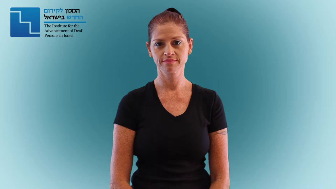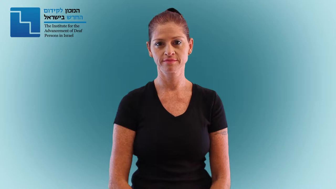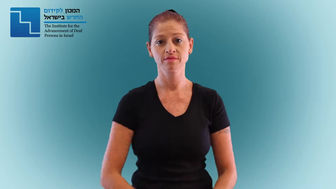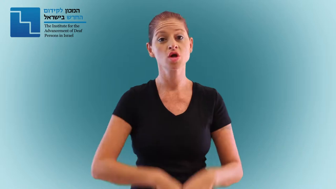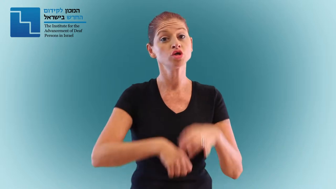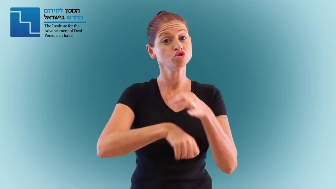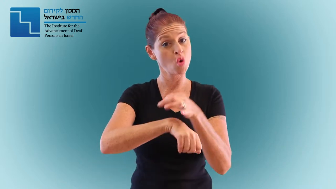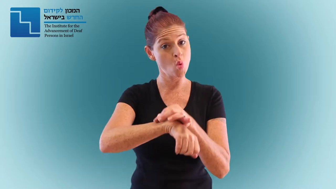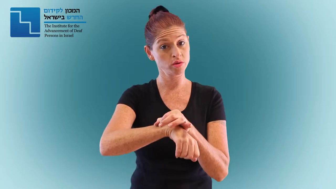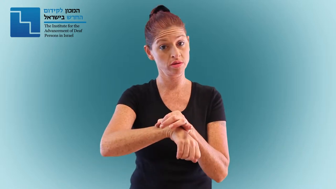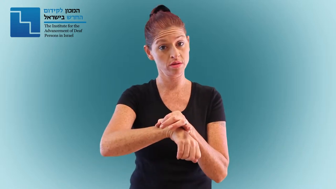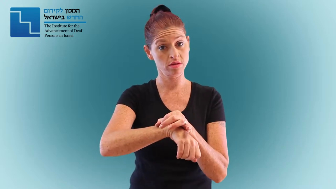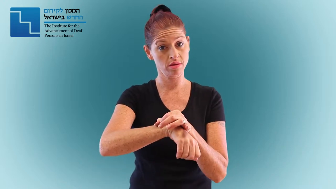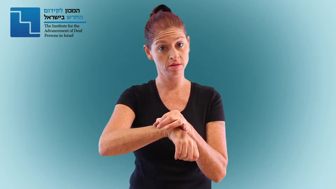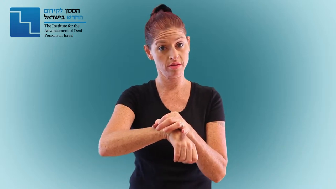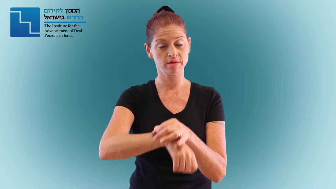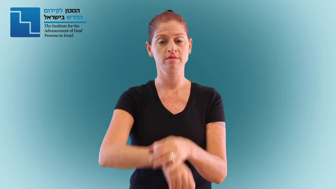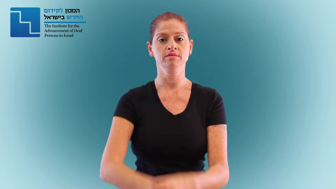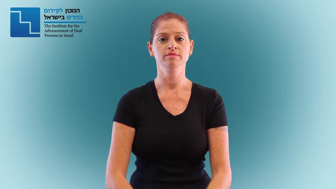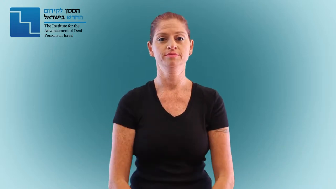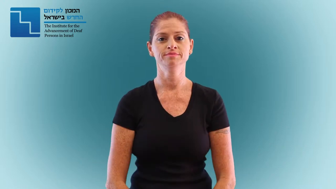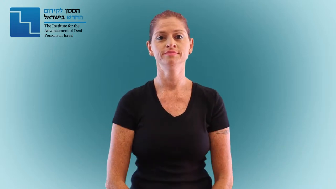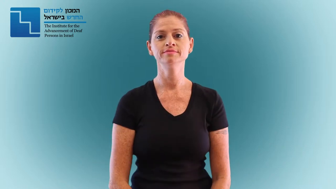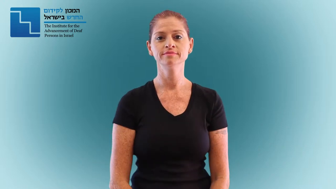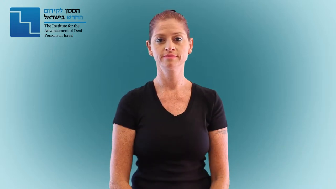שעון